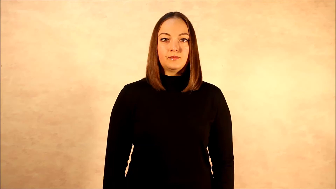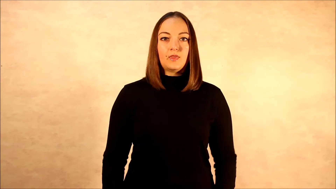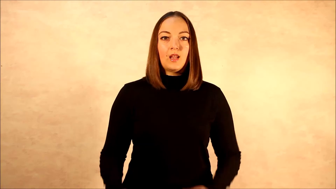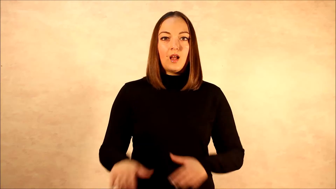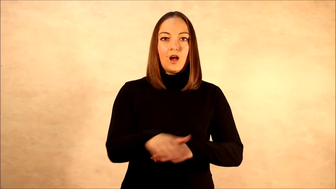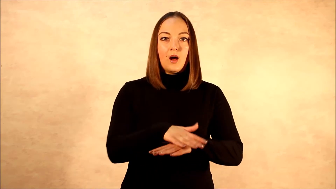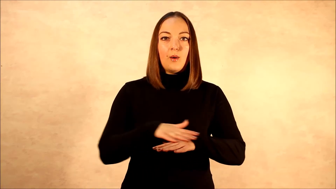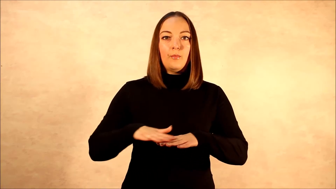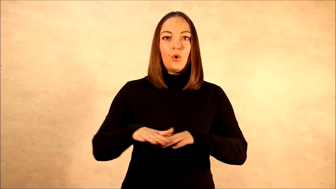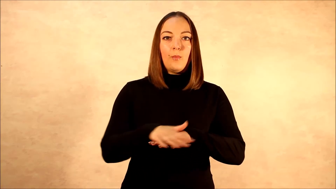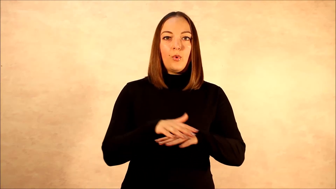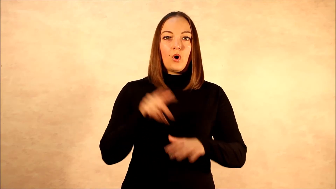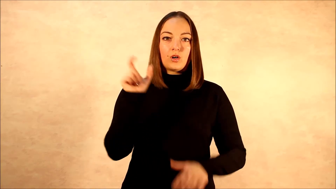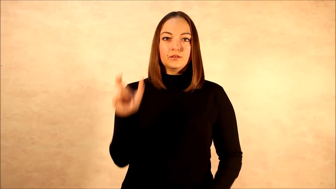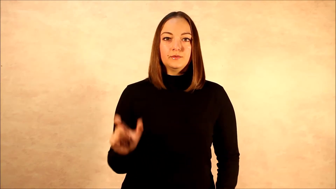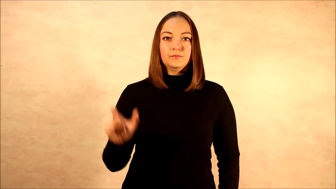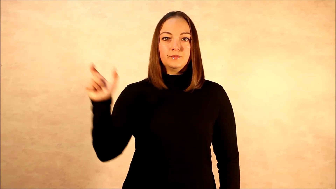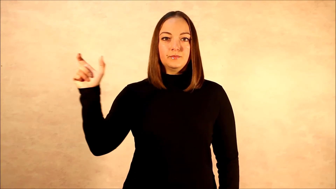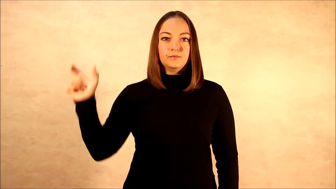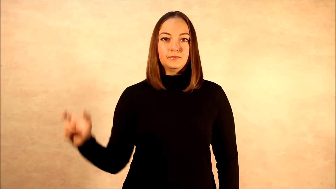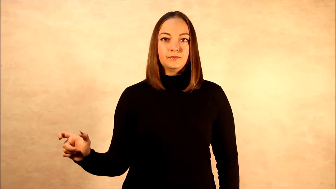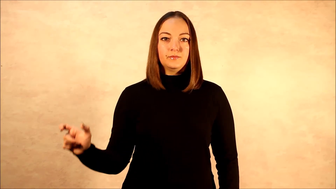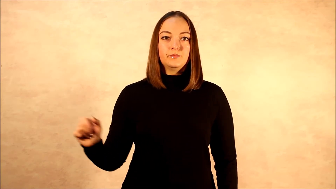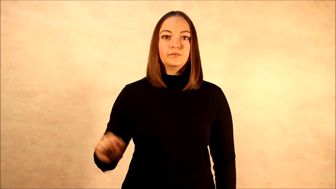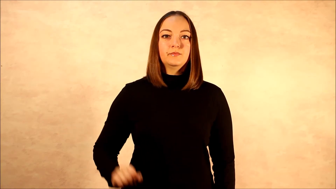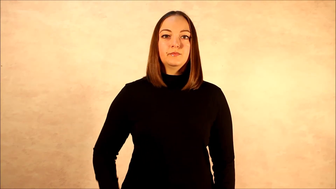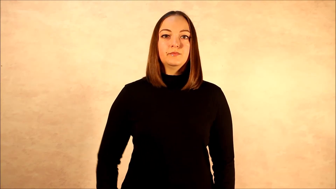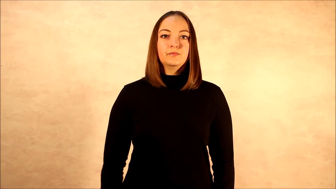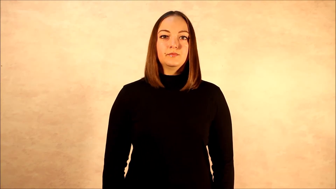Popor